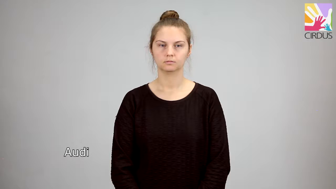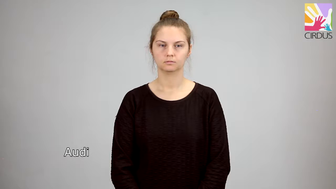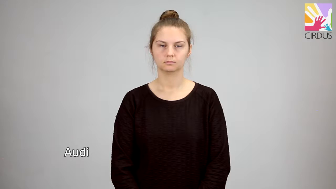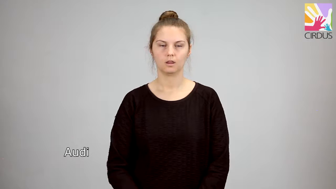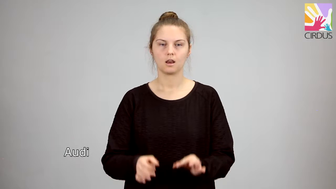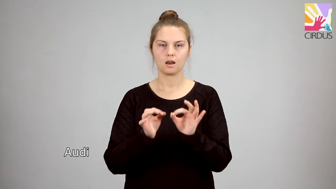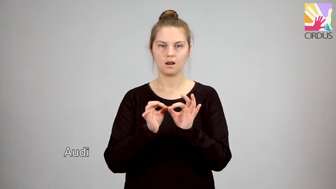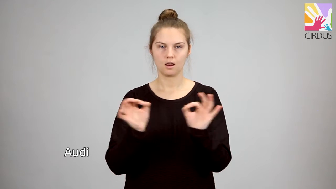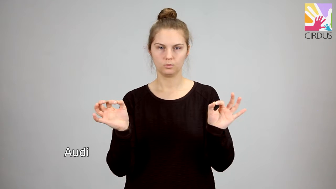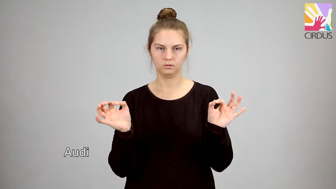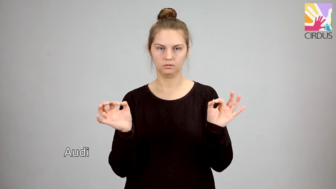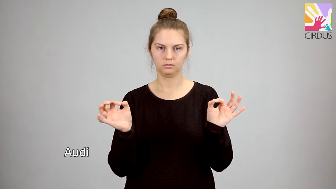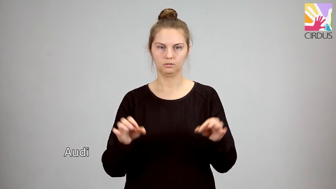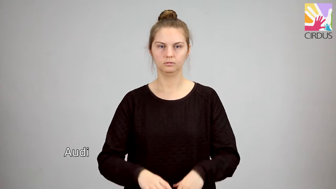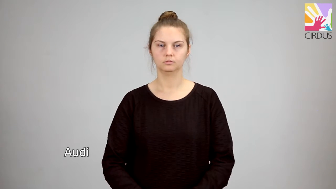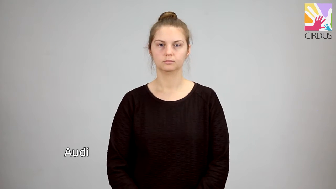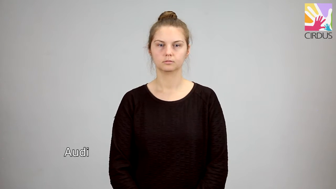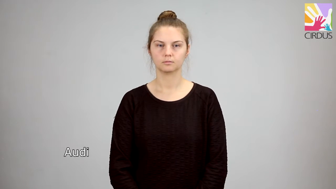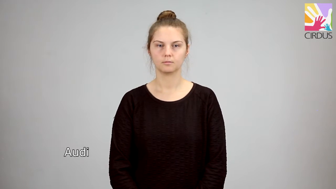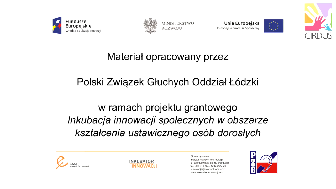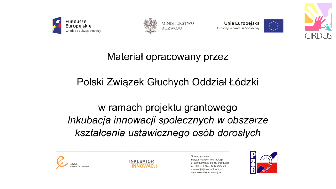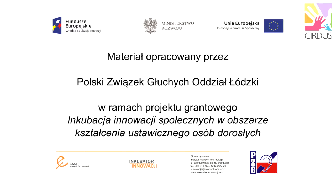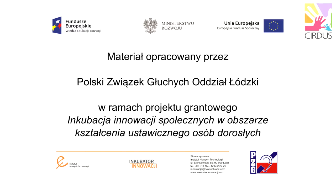Audi